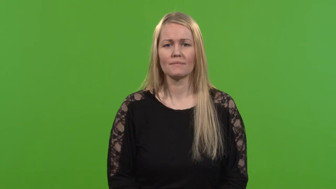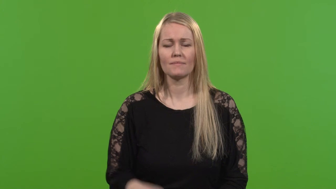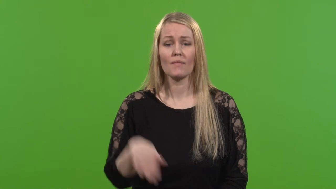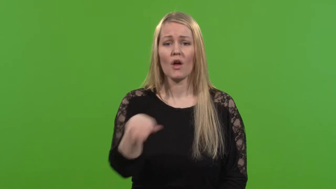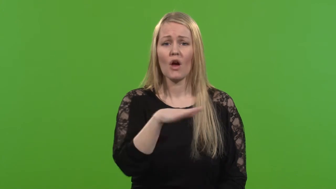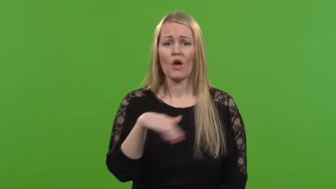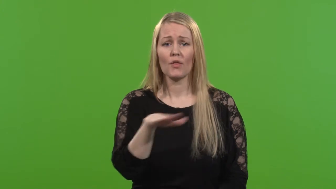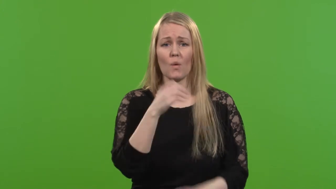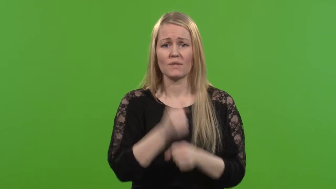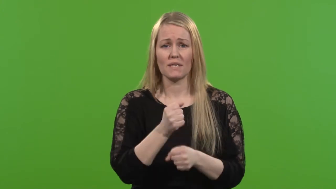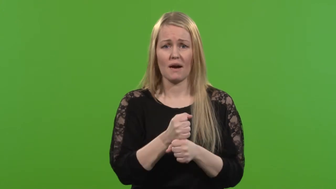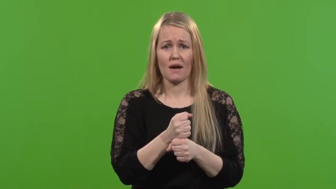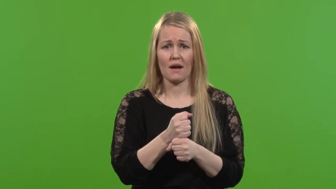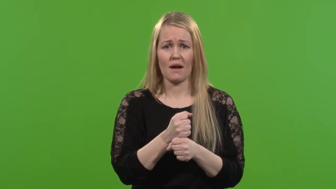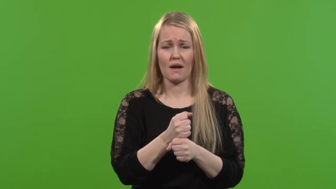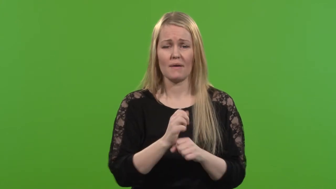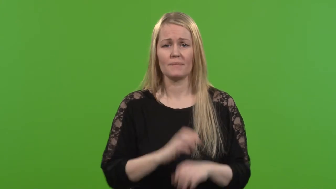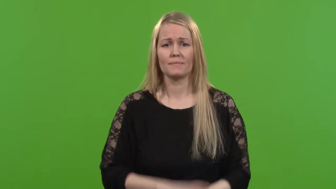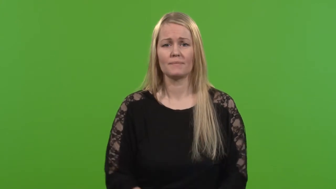Þjóðsaga